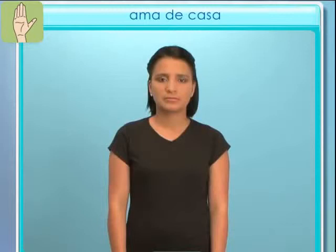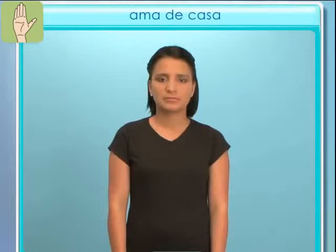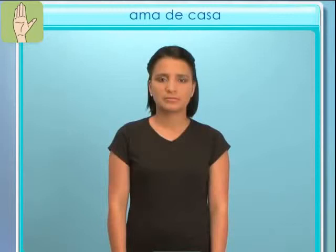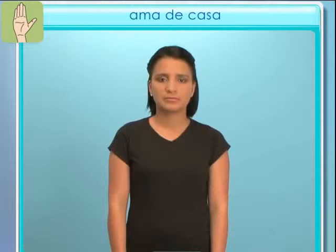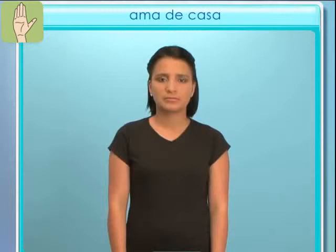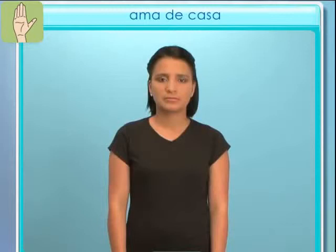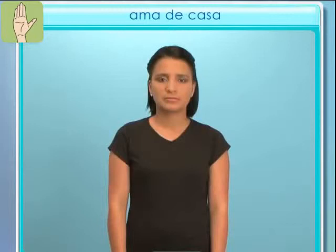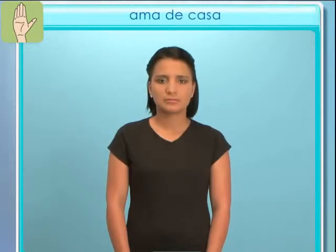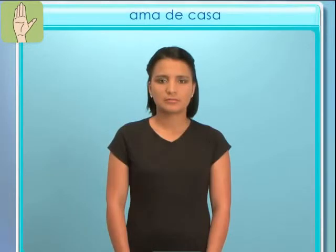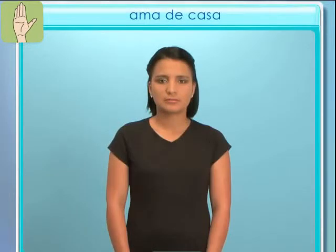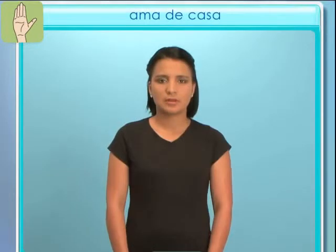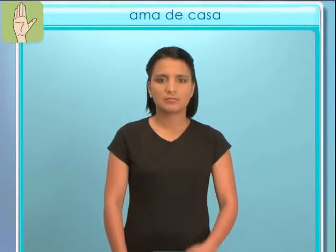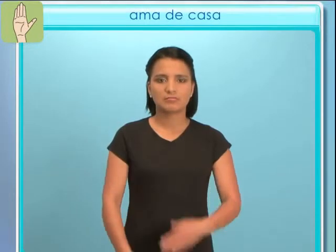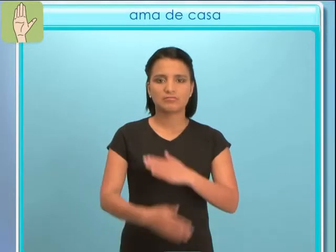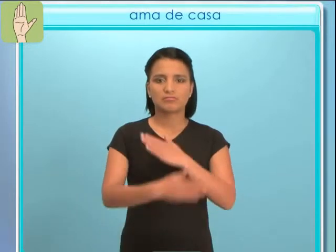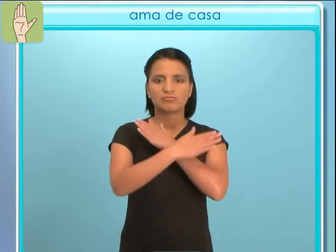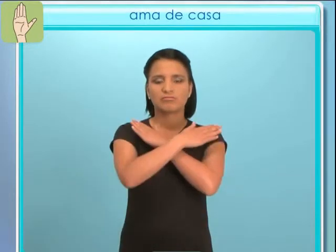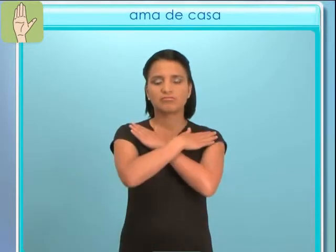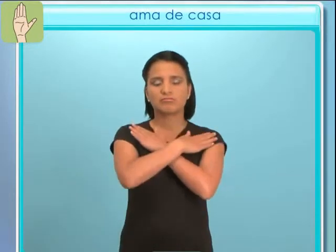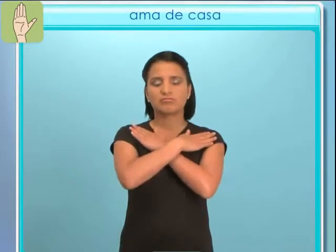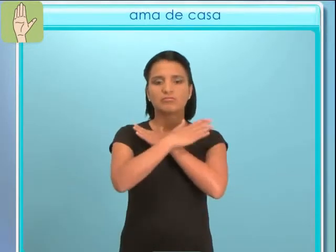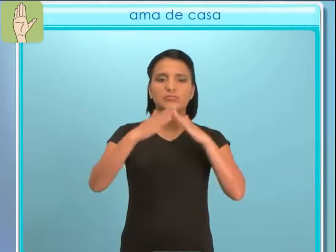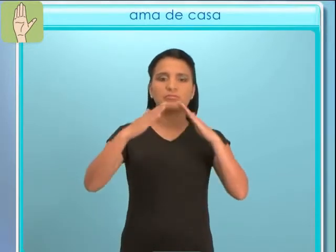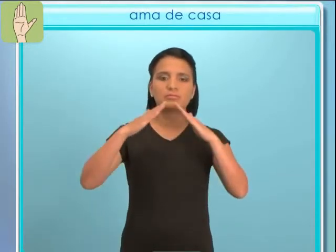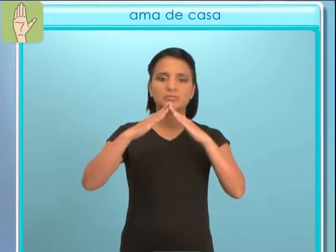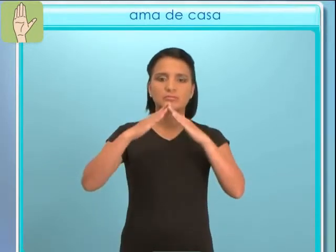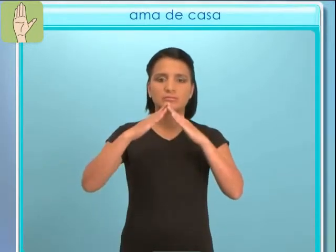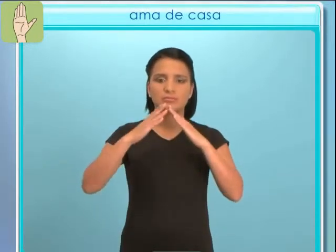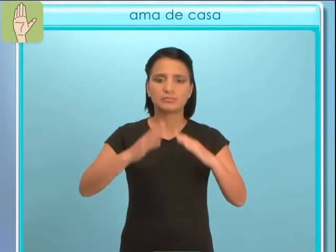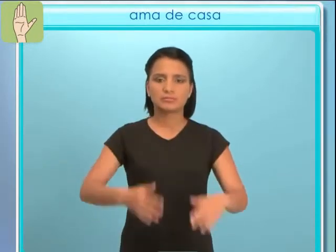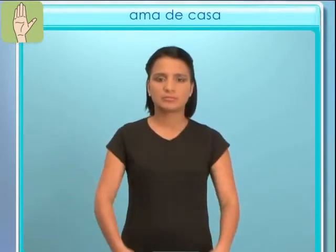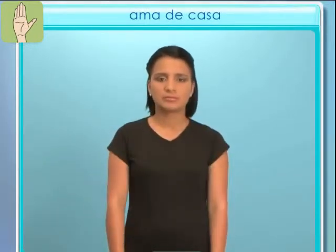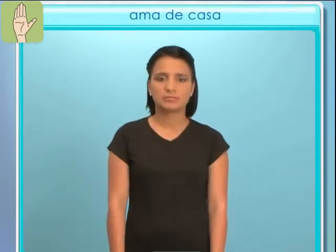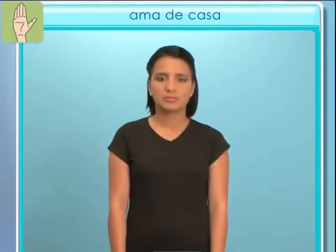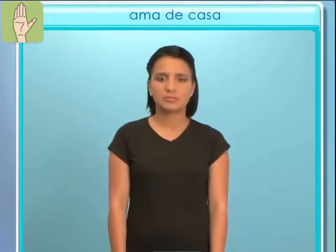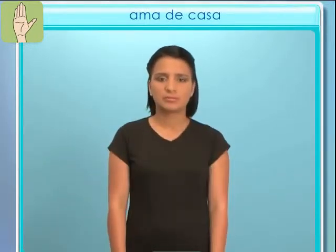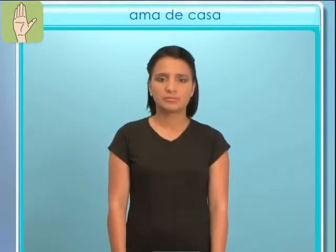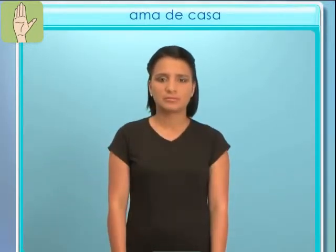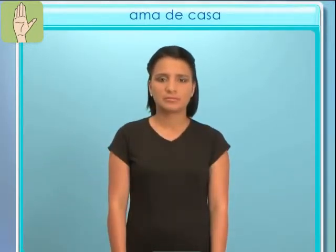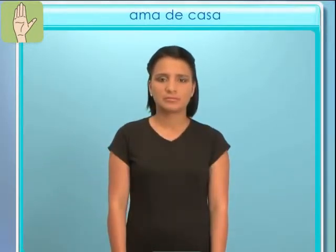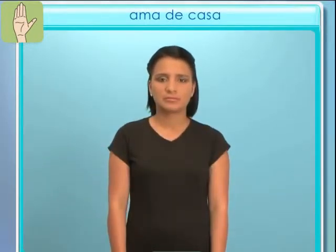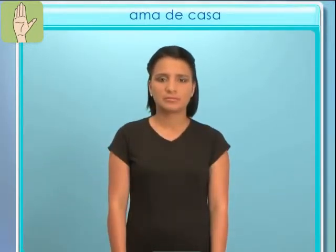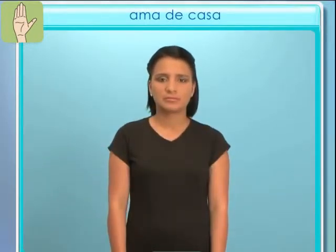AMA DE CASA